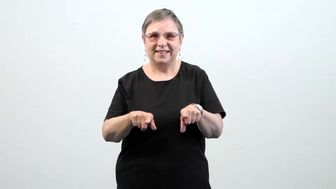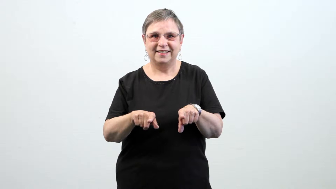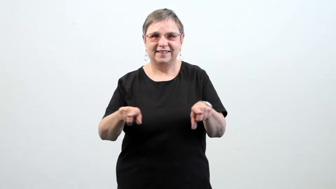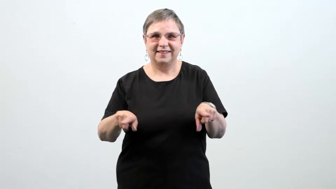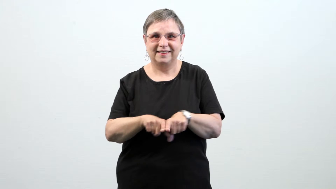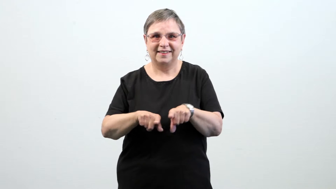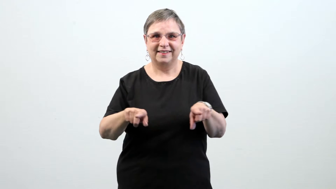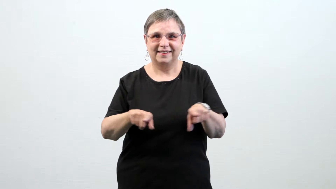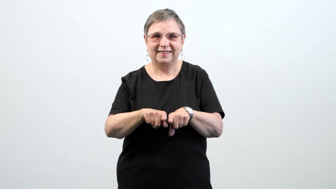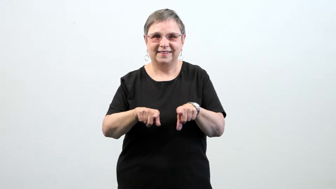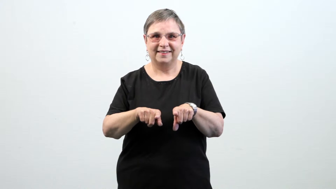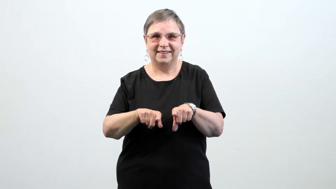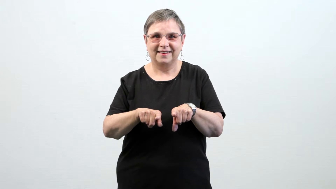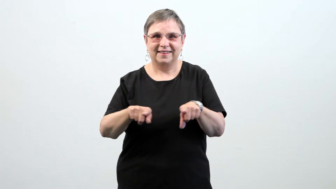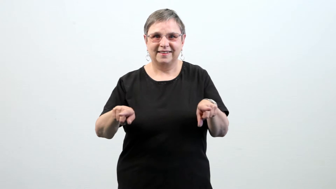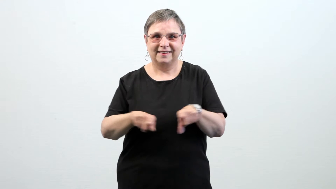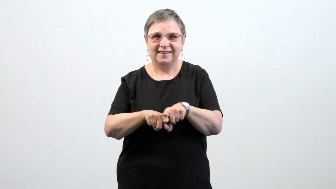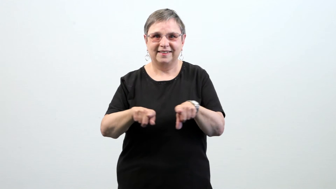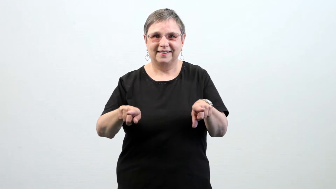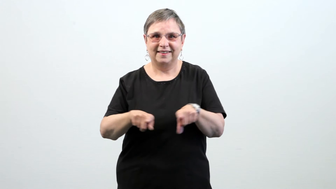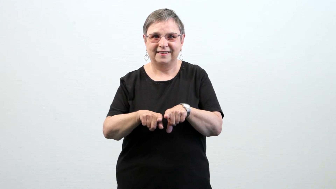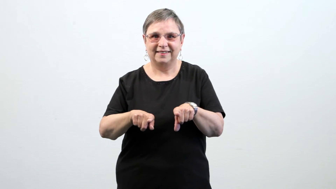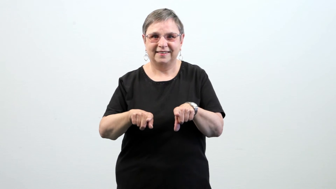gleich